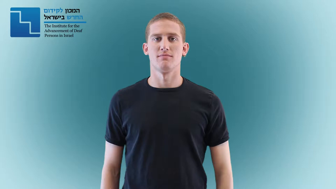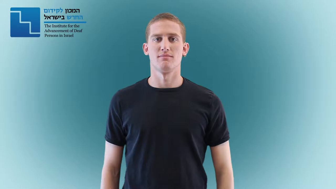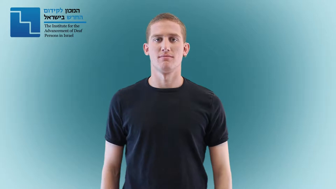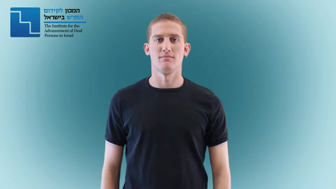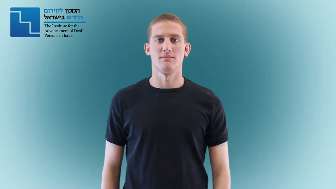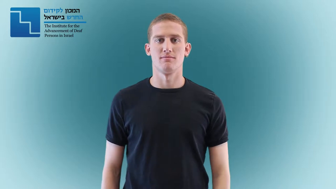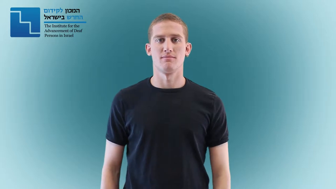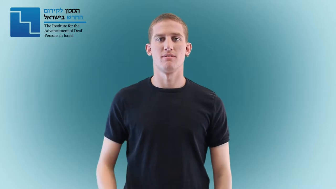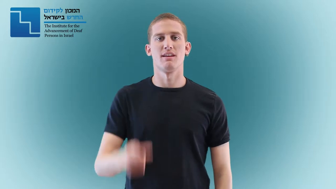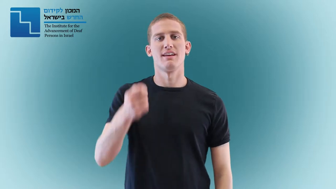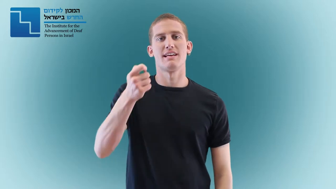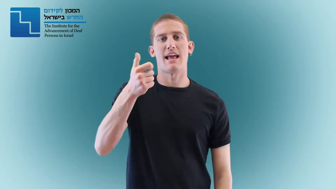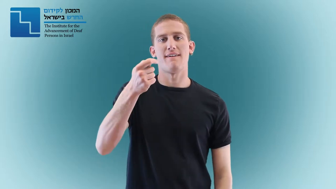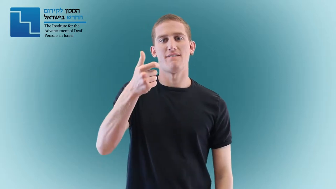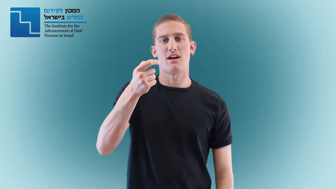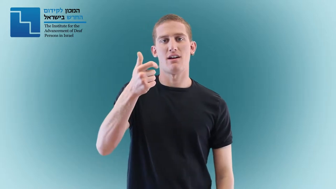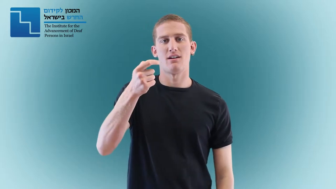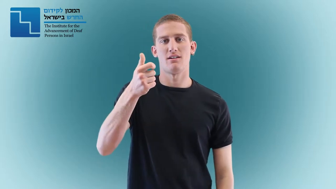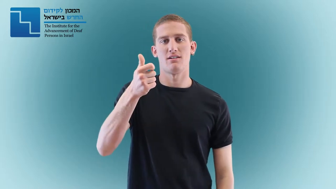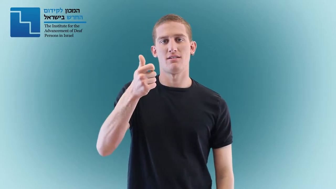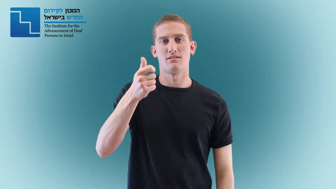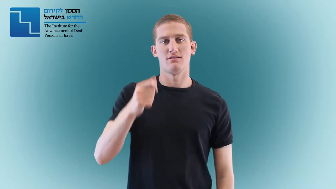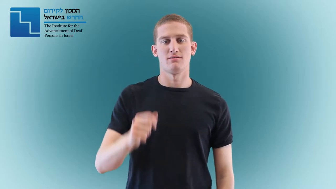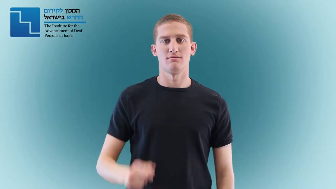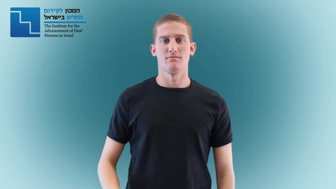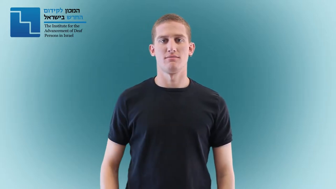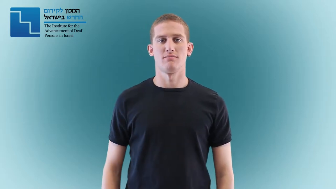רבע שעה